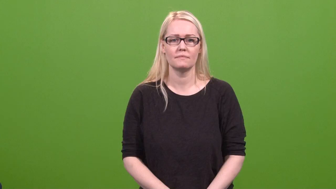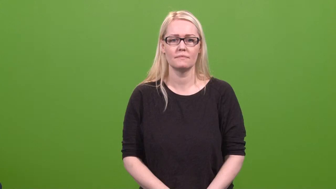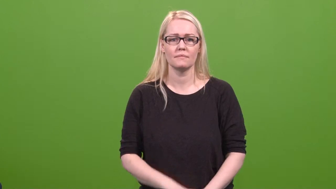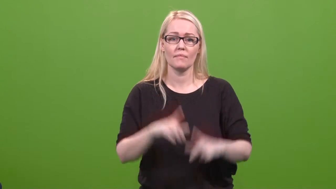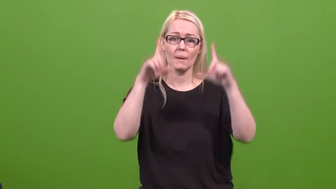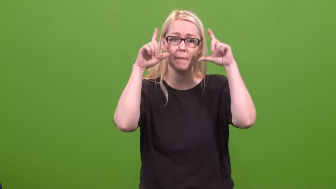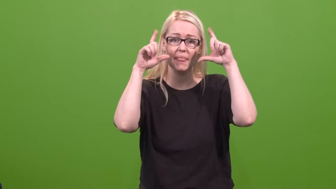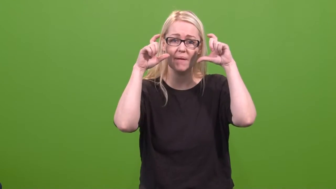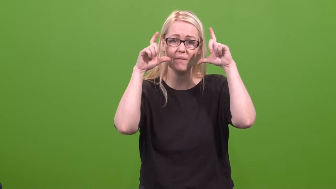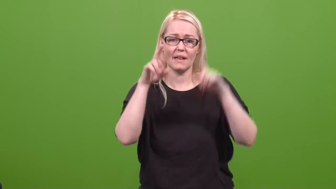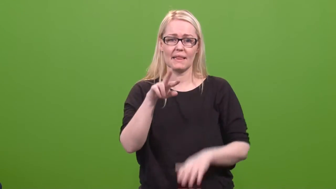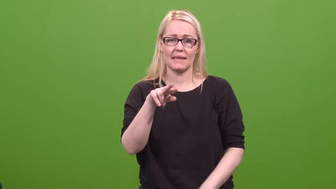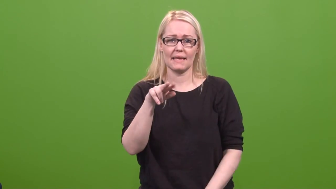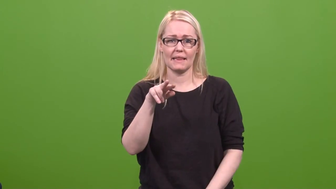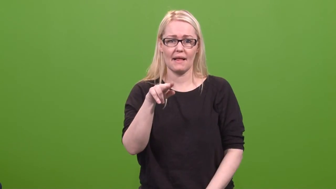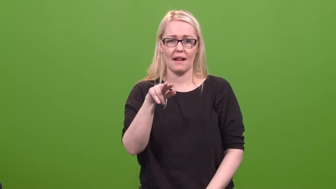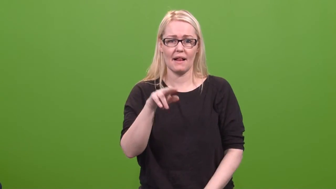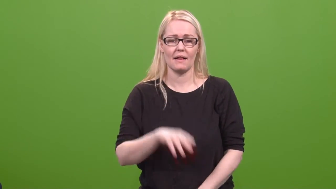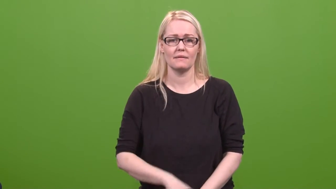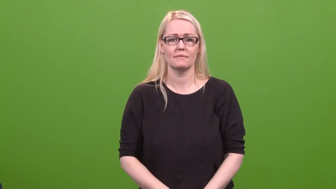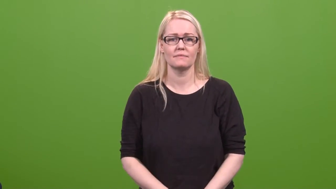Stafræn myndavél